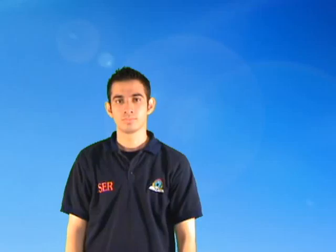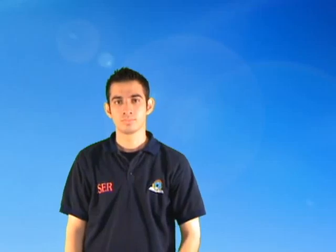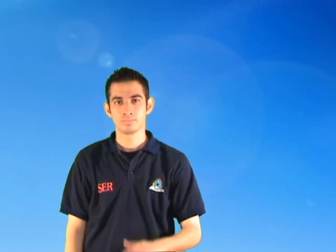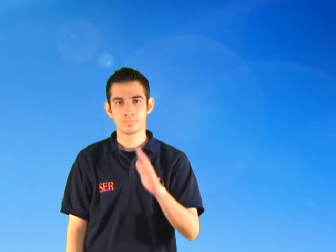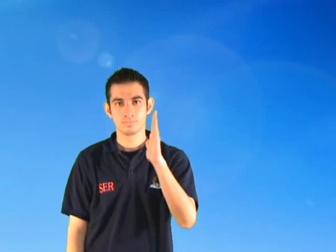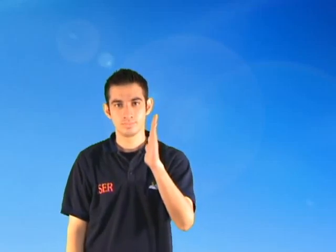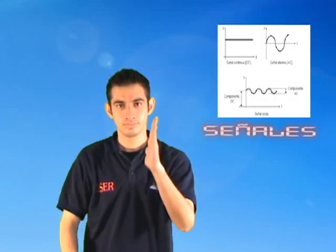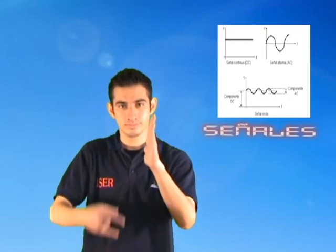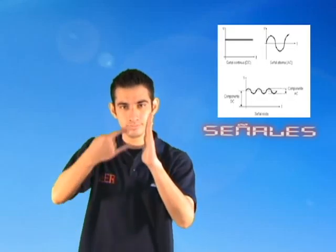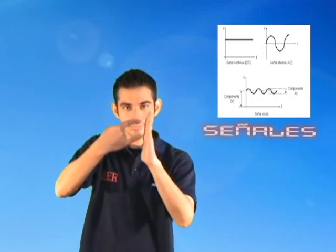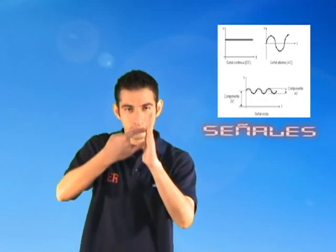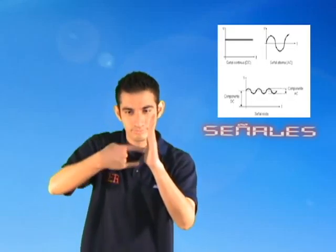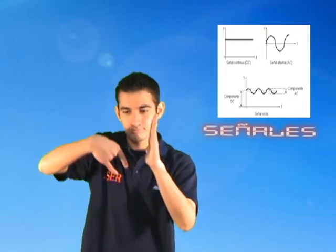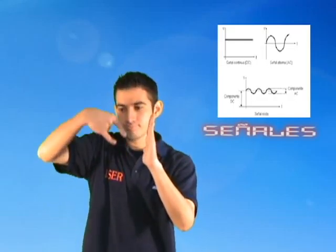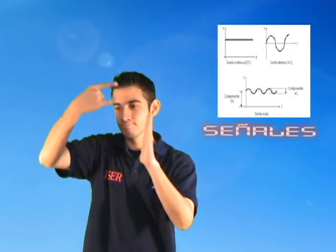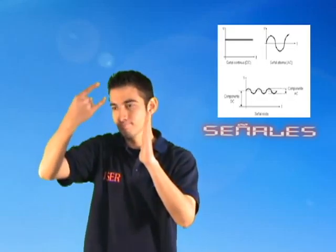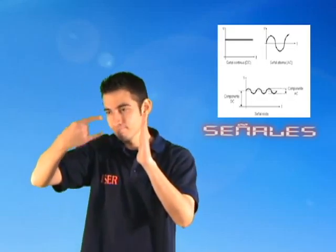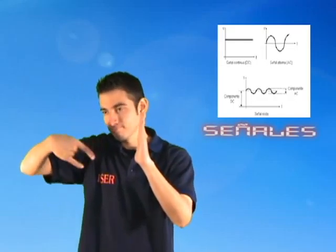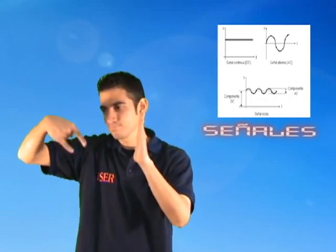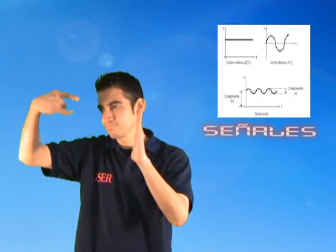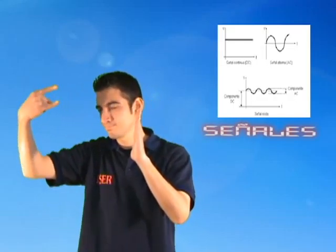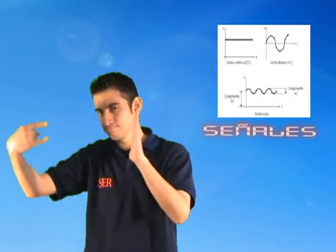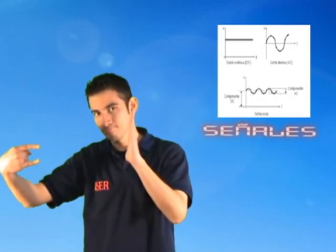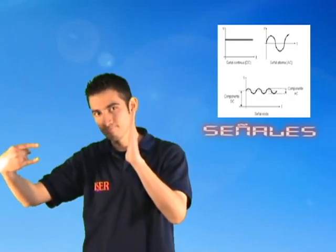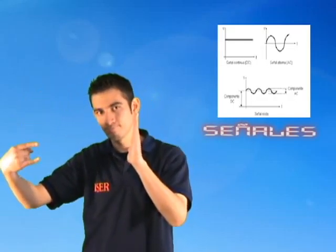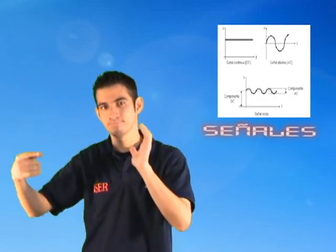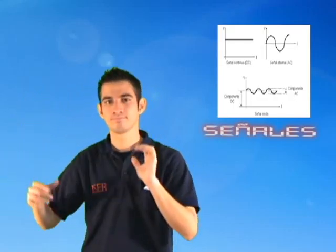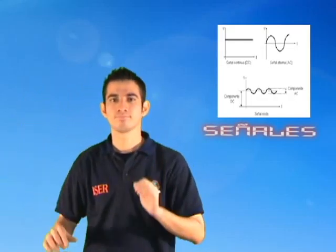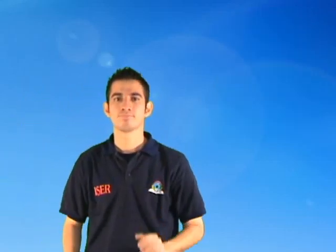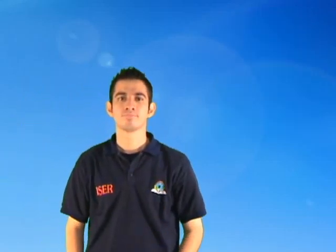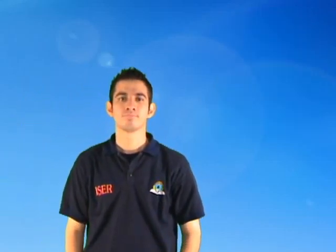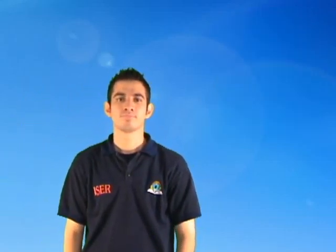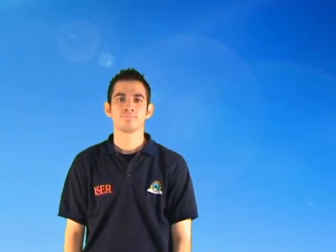señales